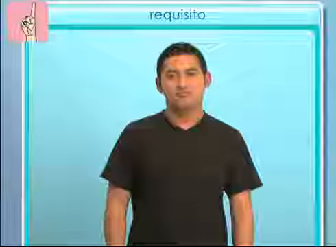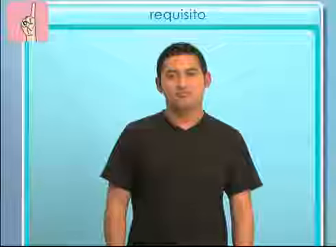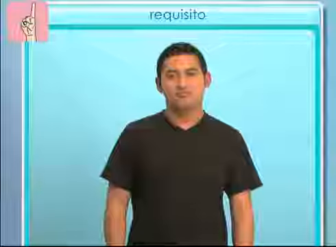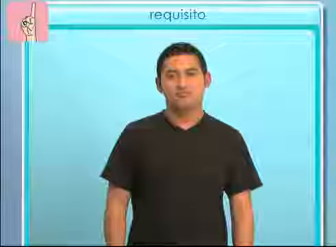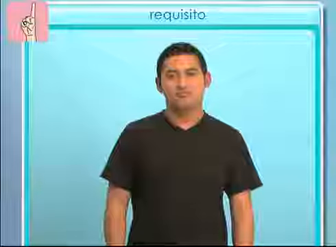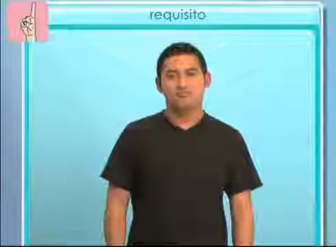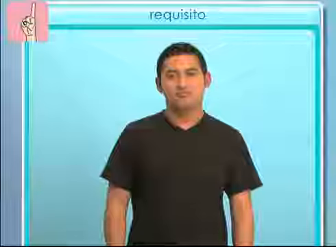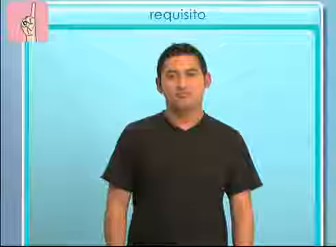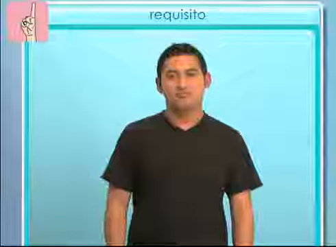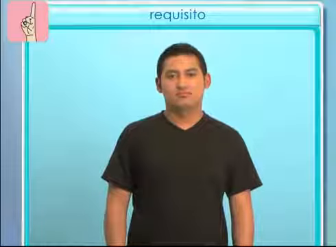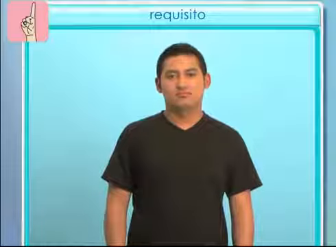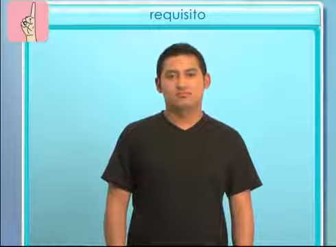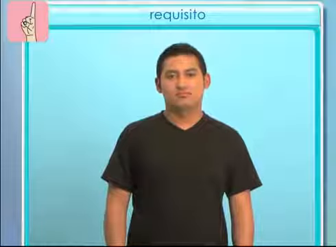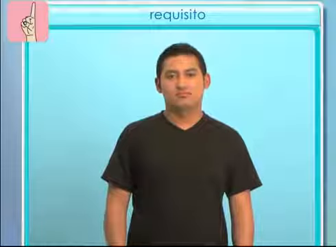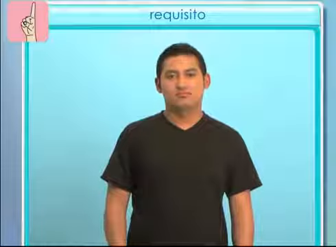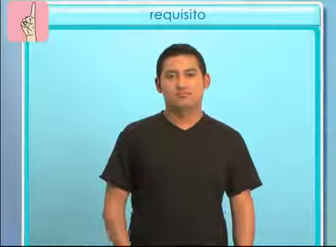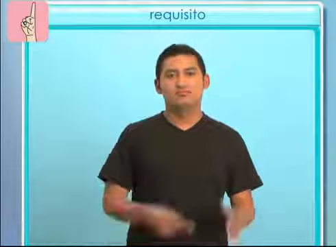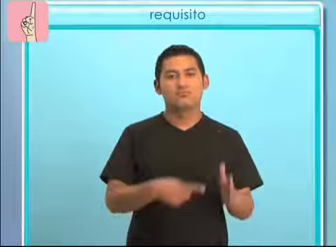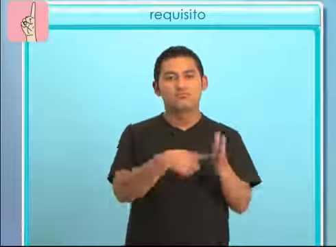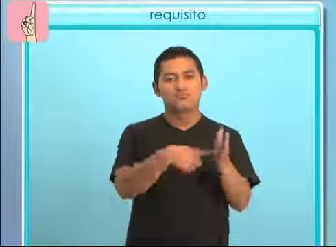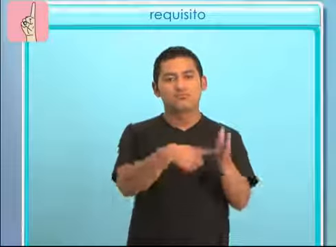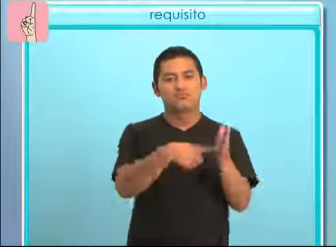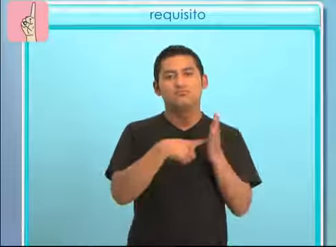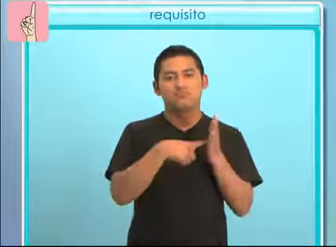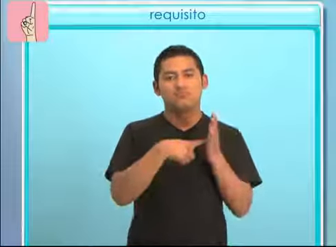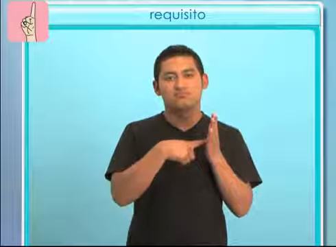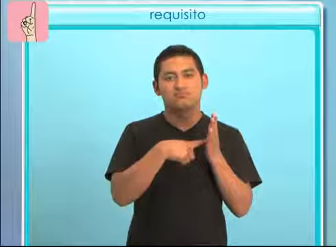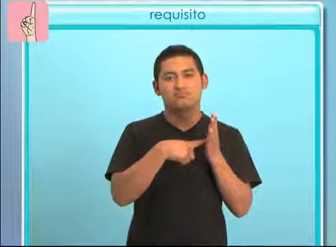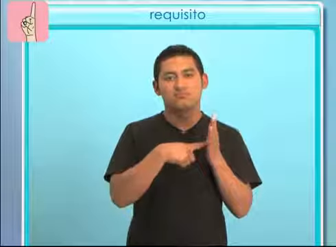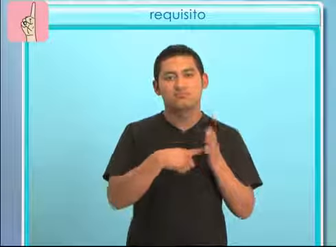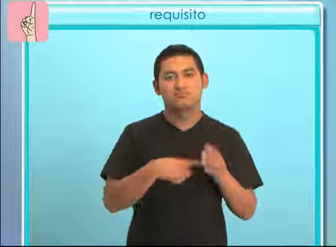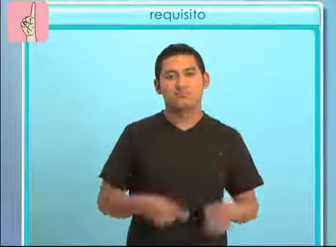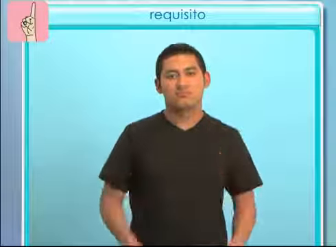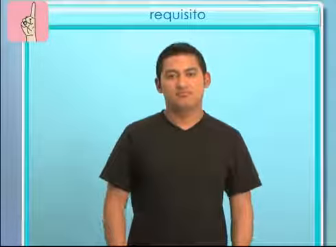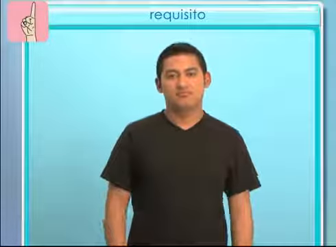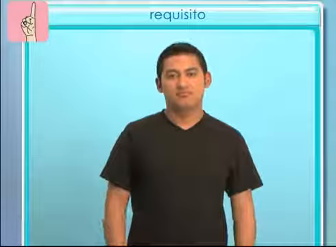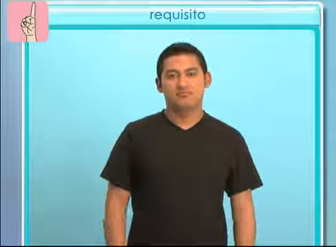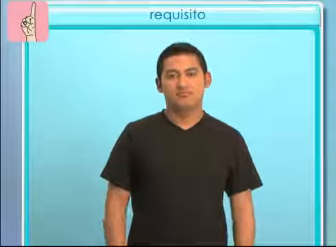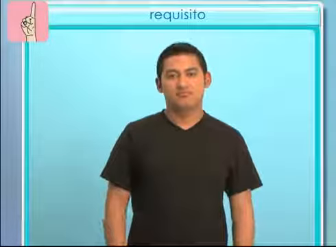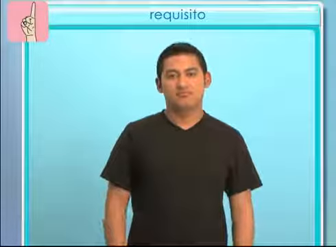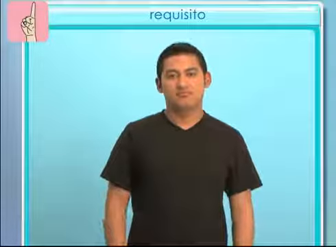REQUISITO